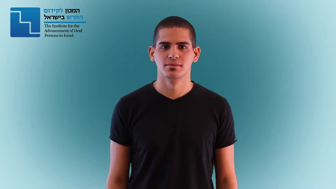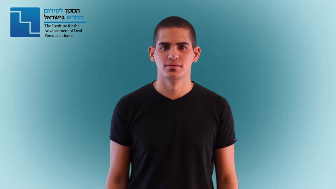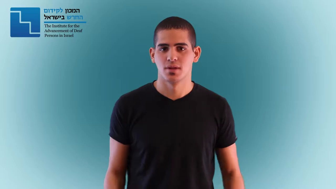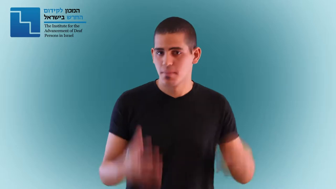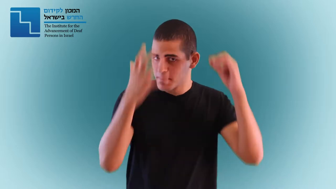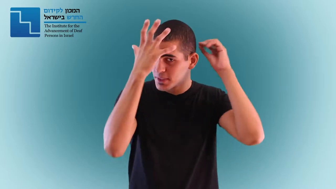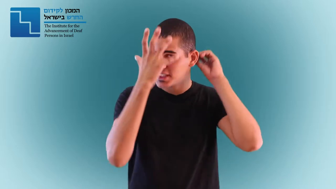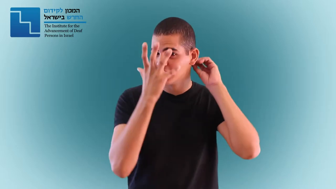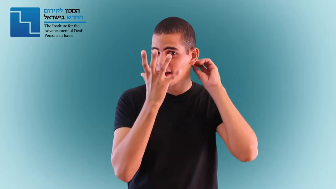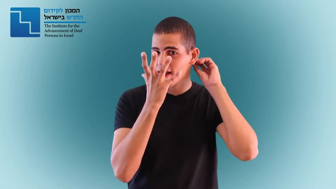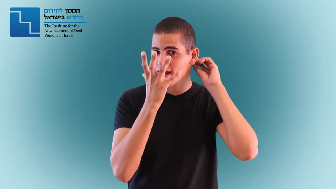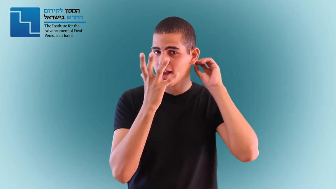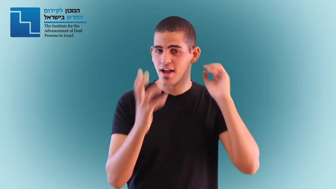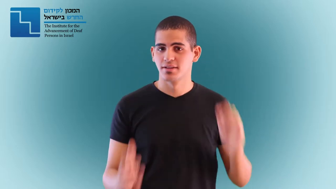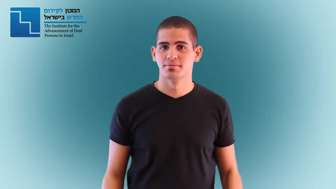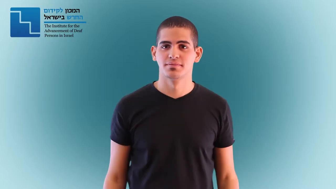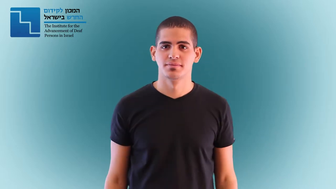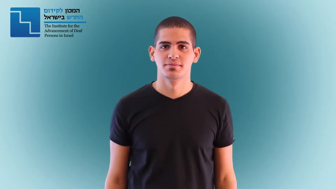מסכה